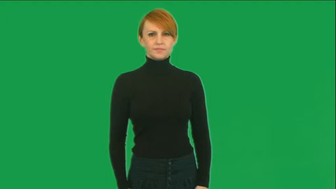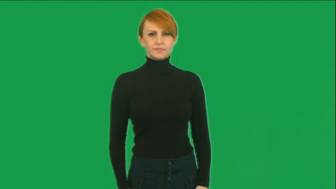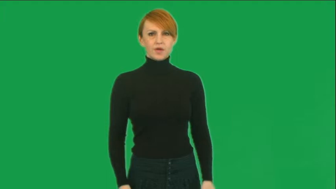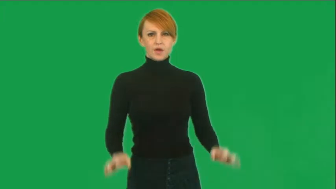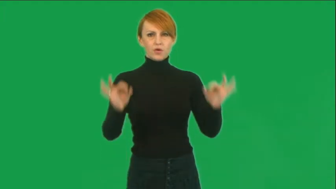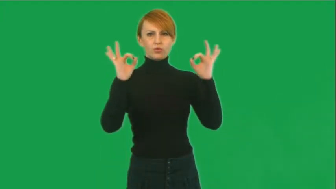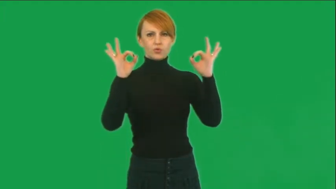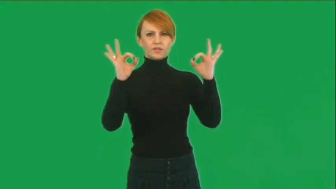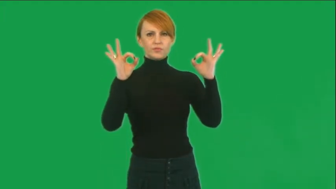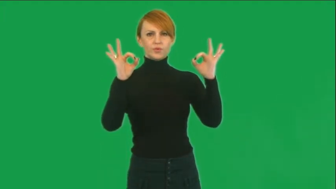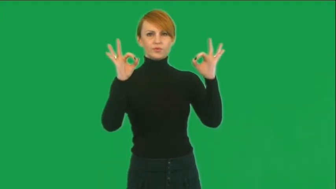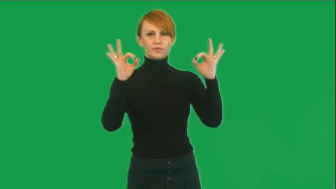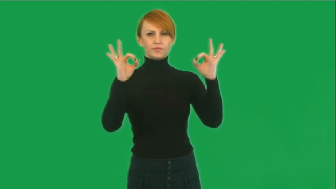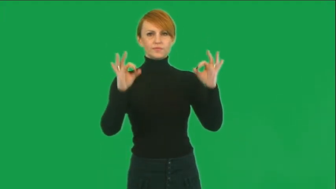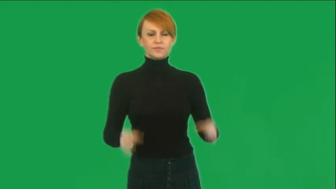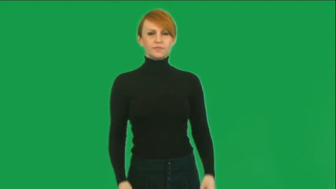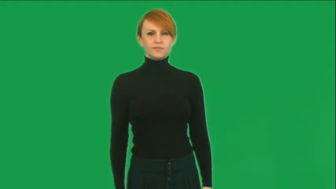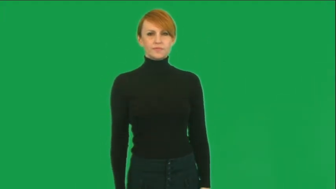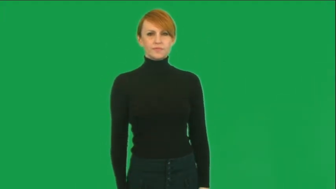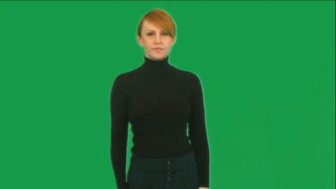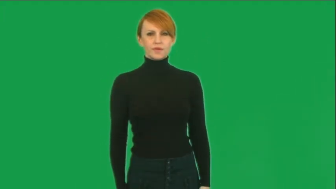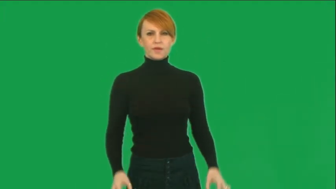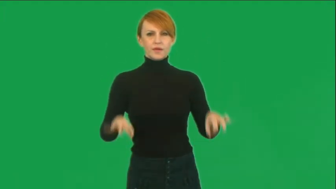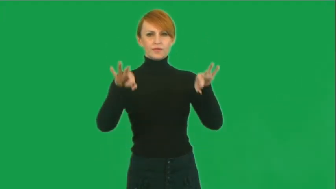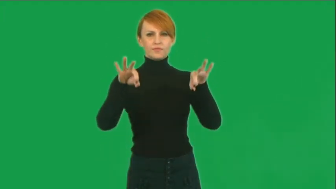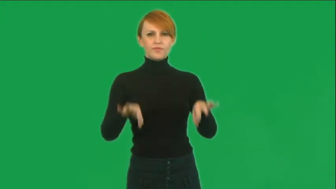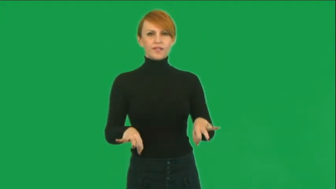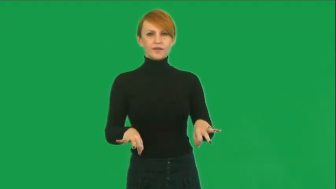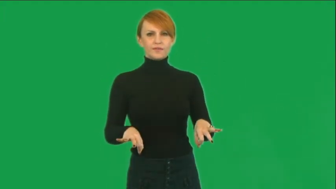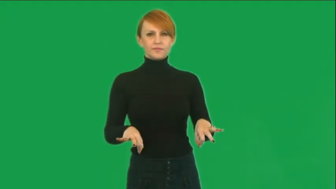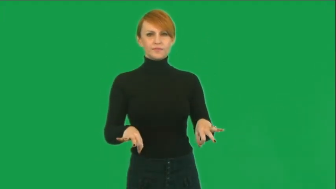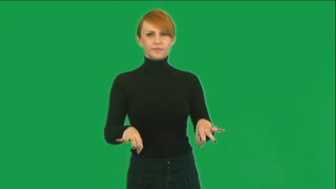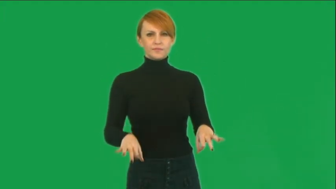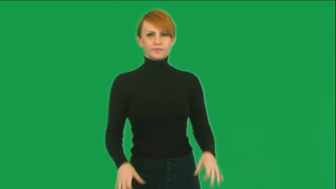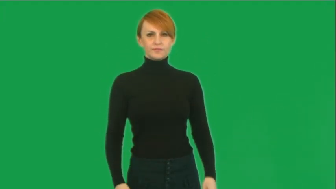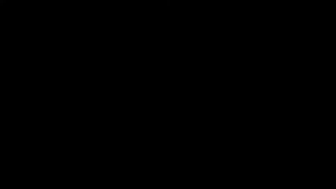wina